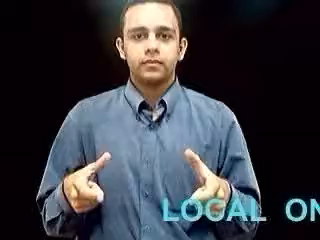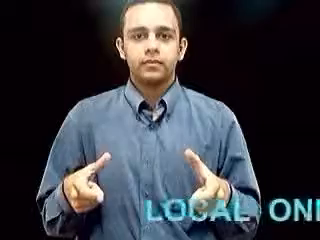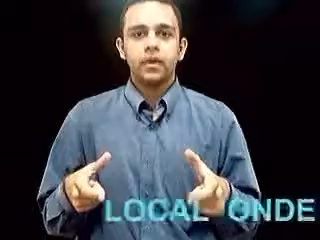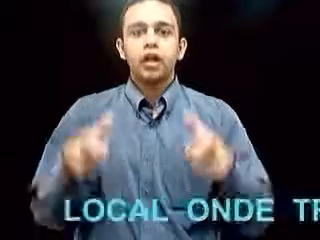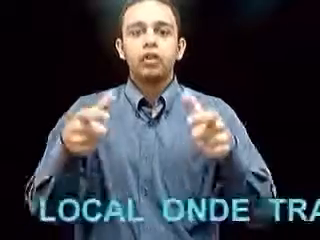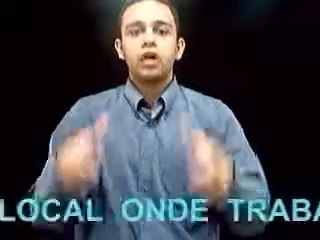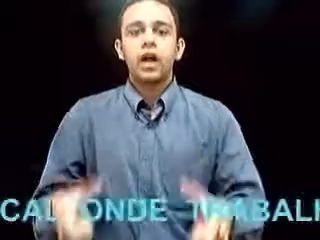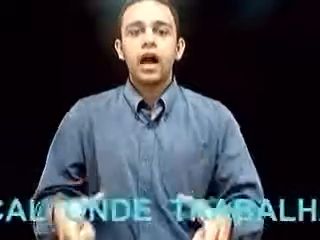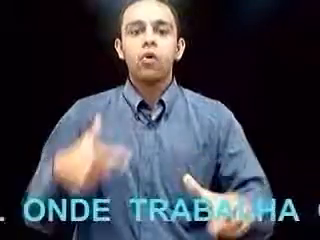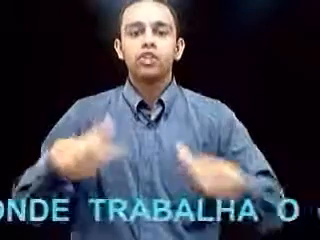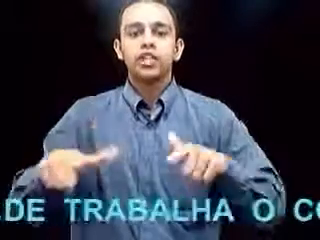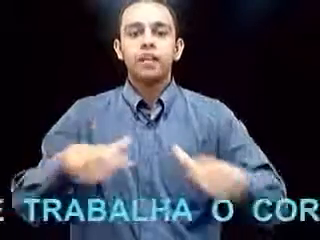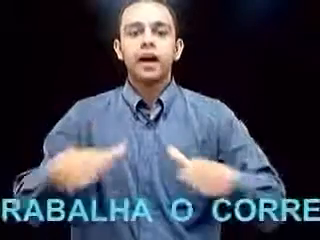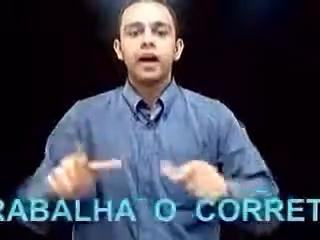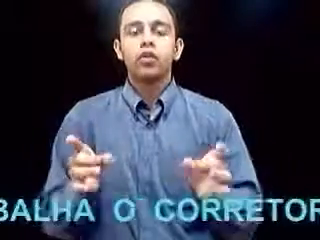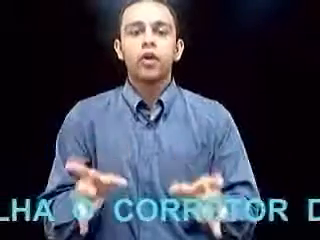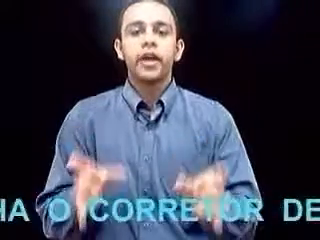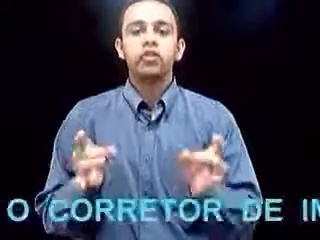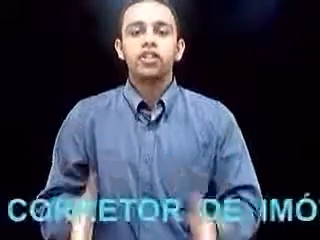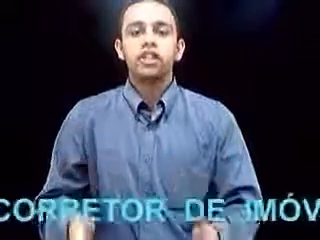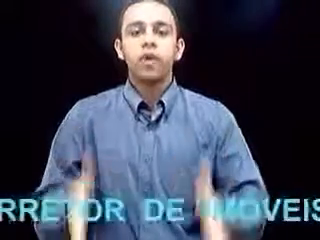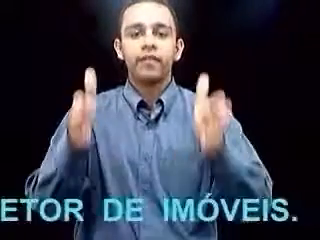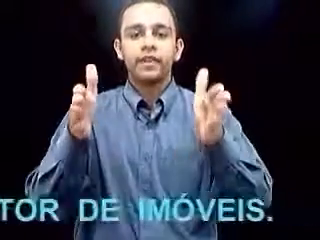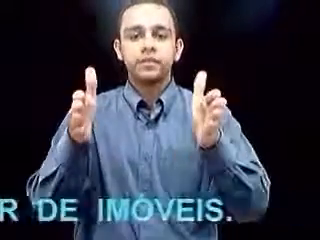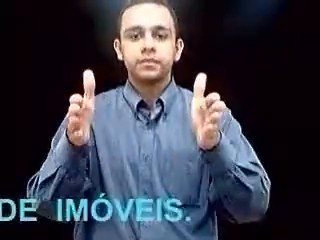iimobiliaria